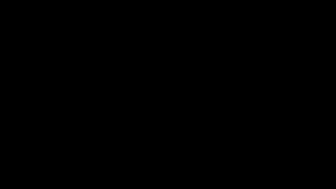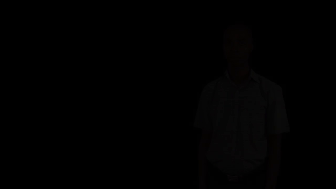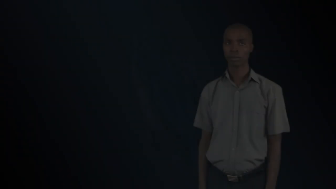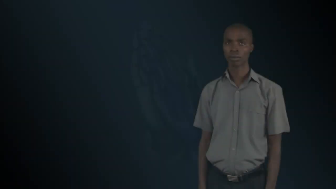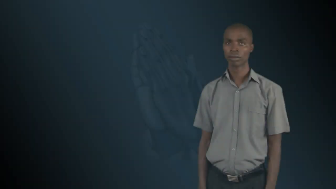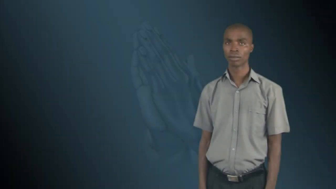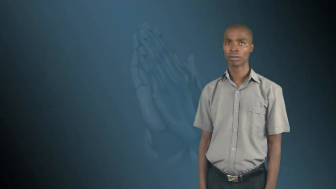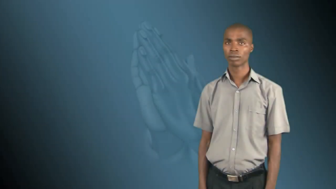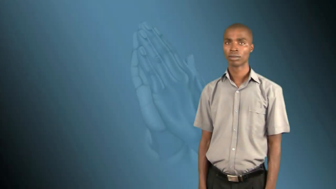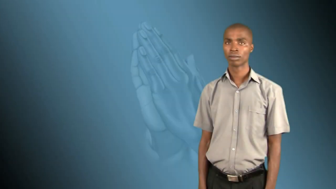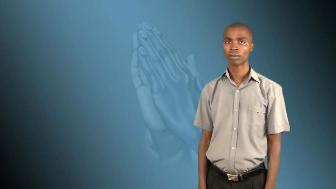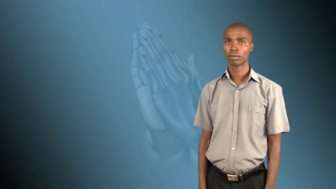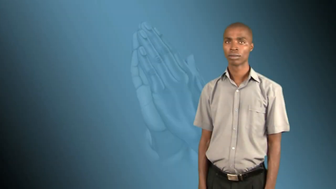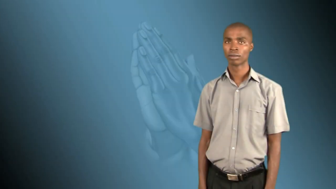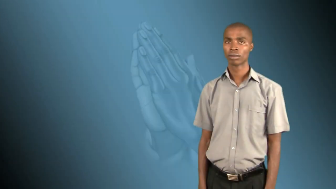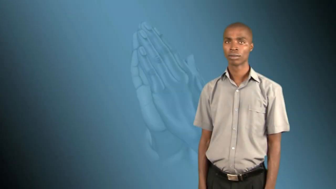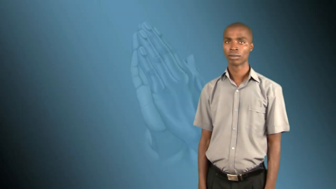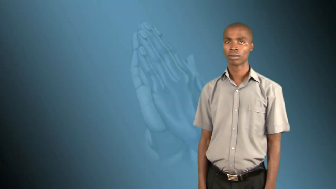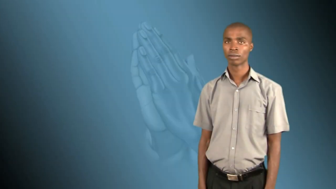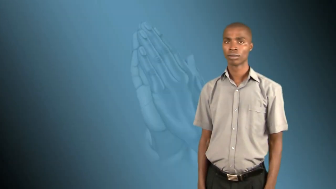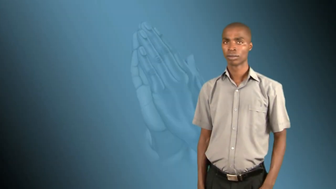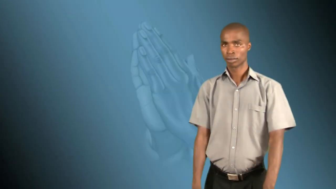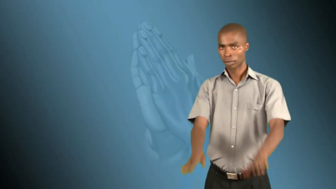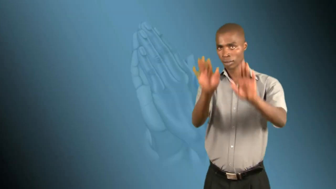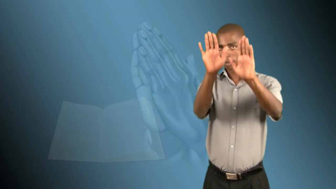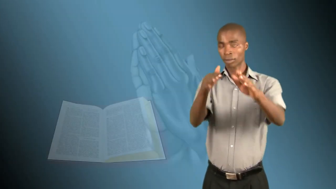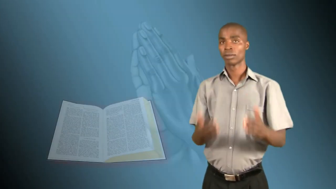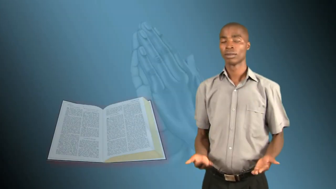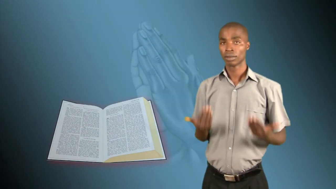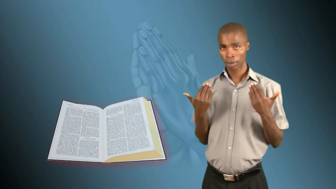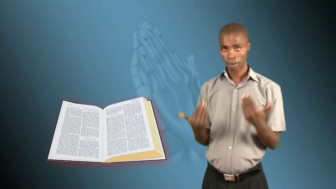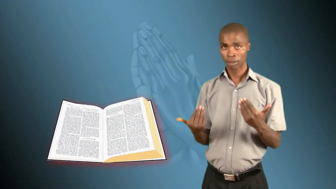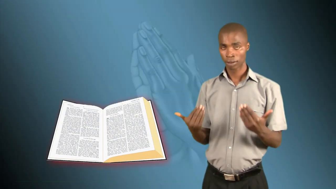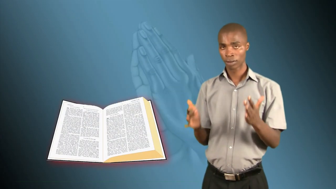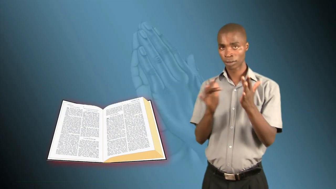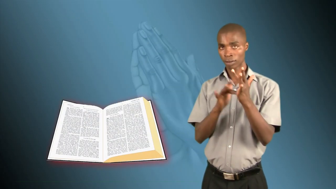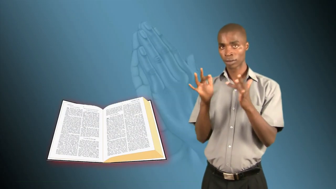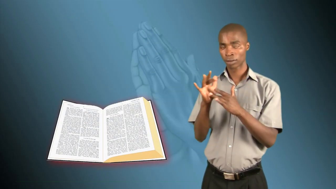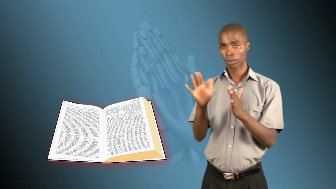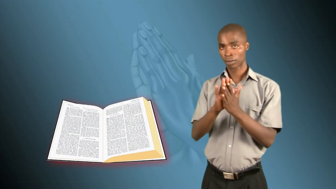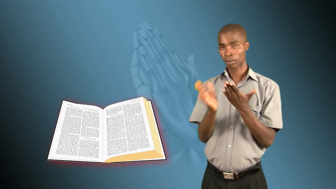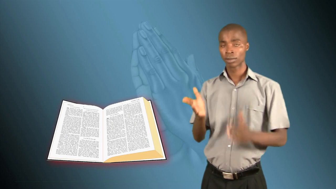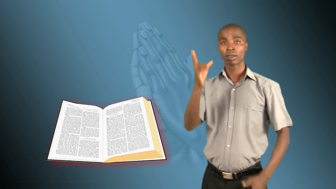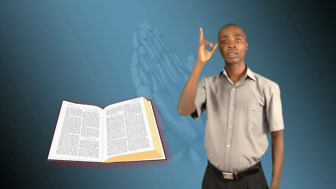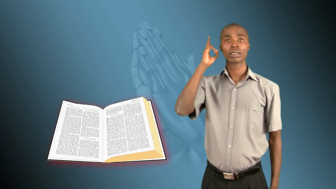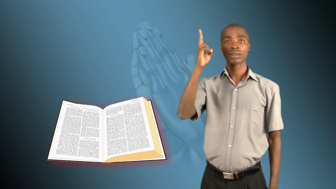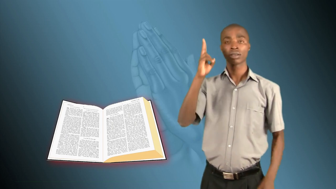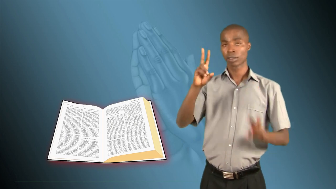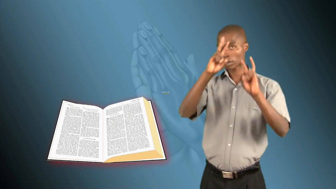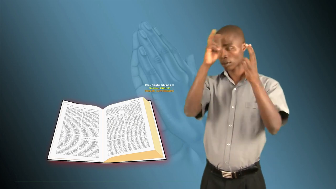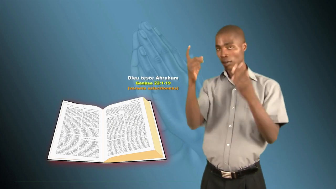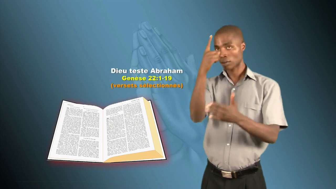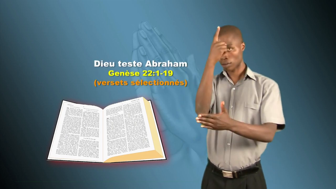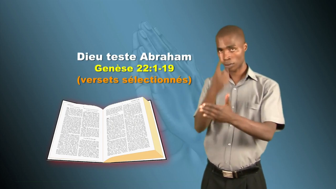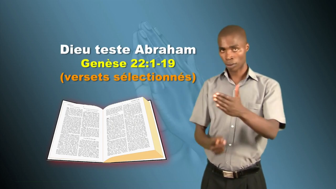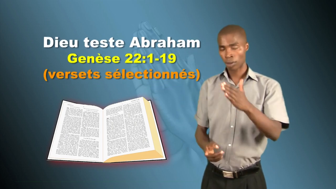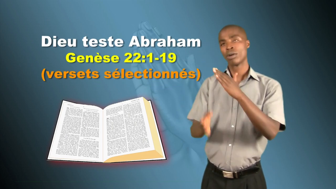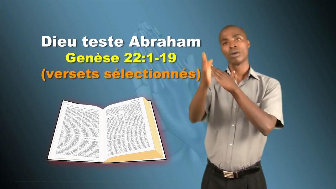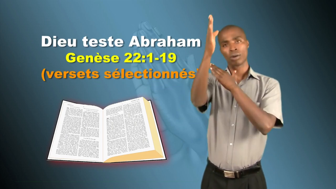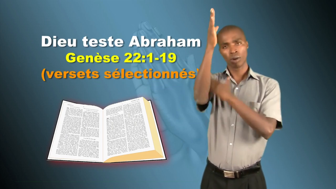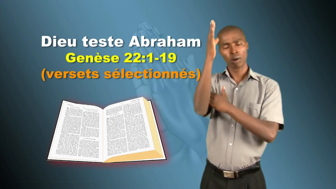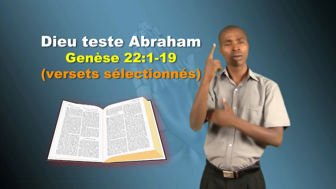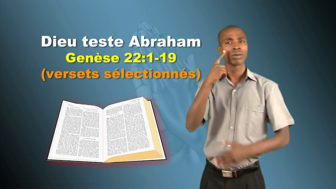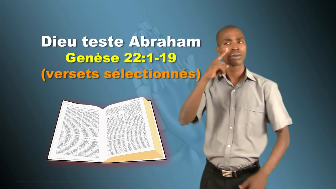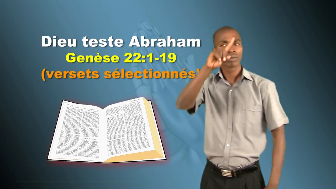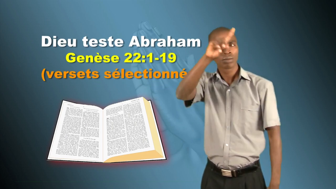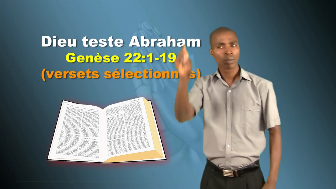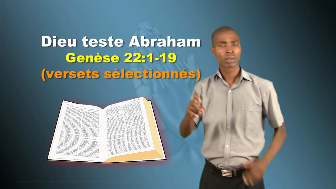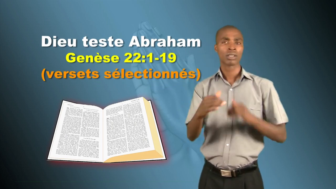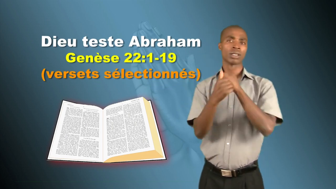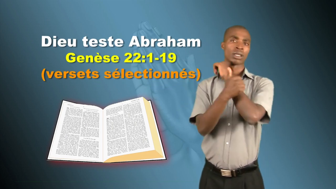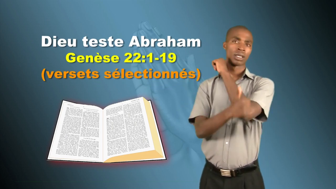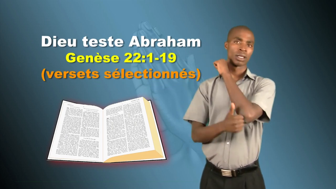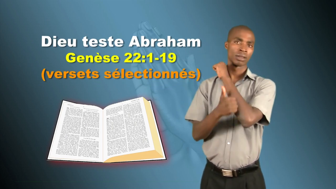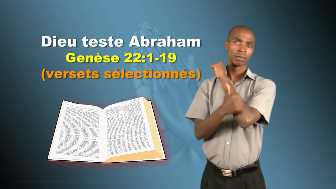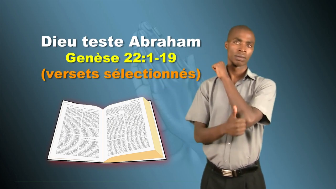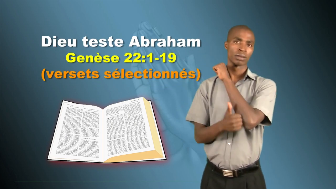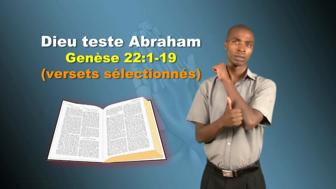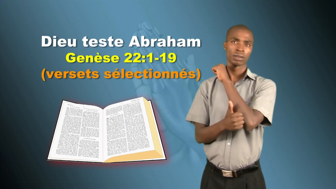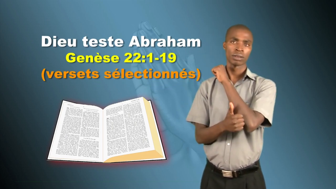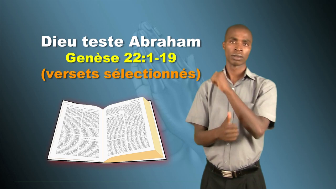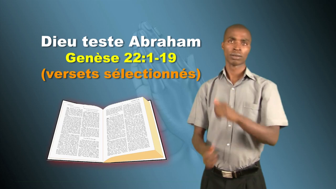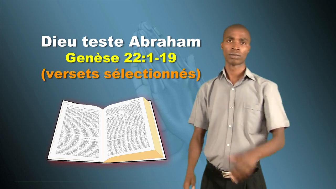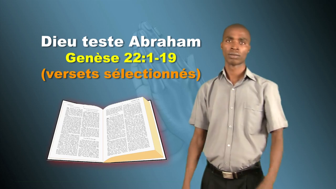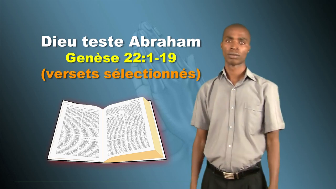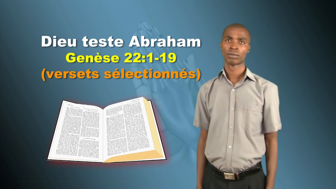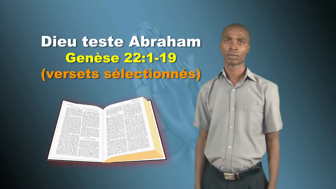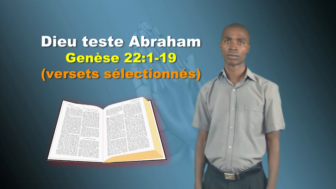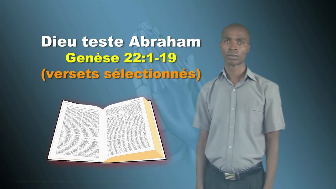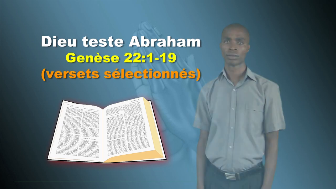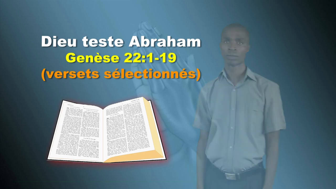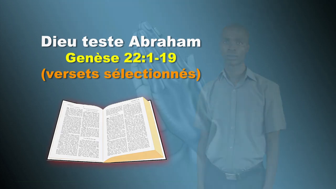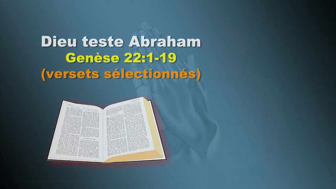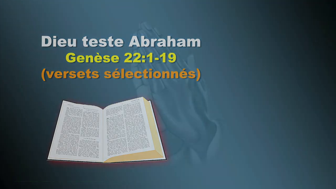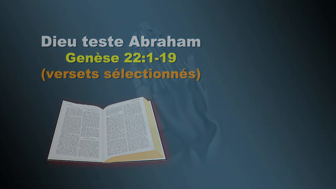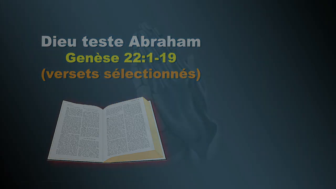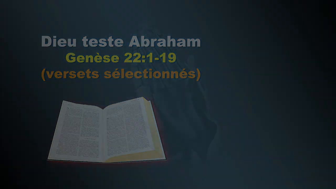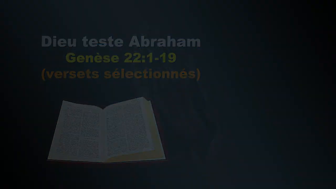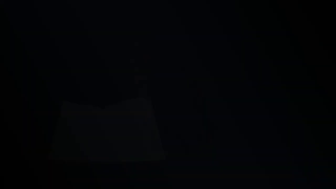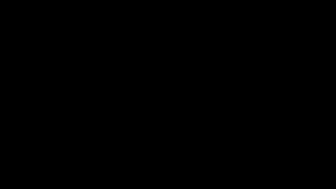Dieu teste Abraham